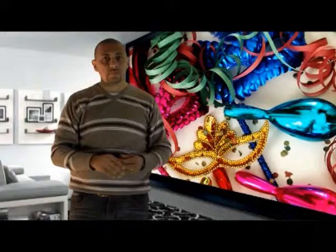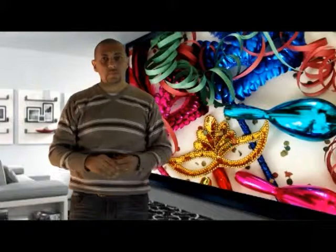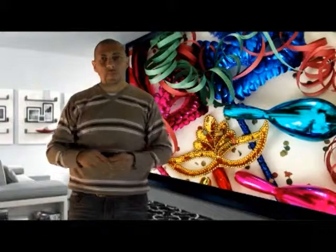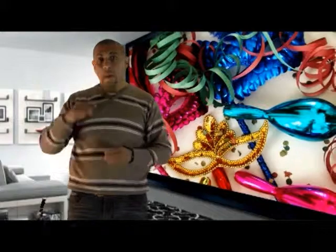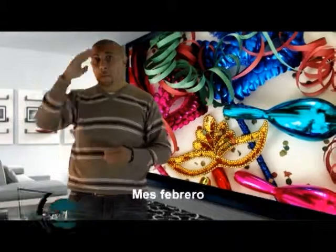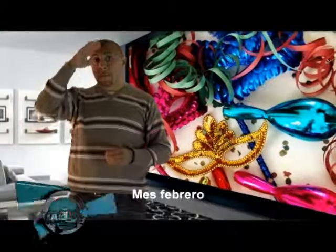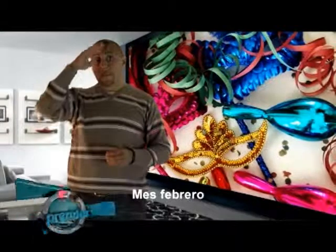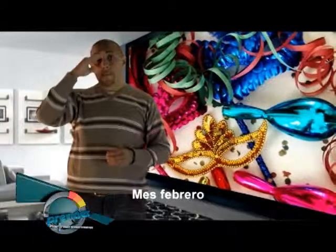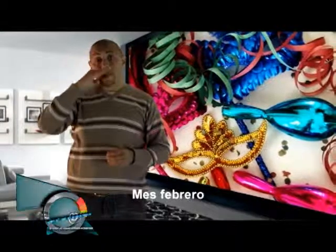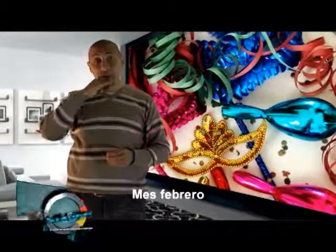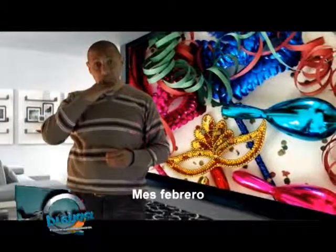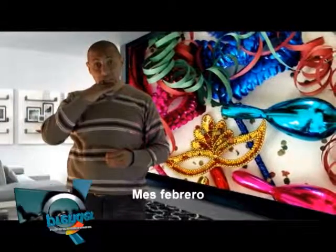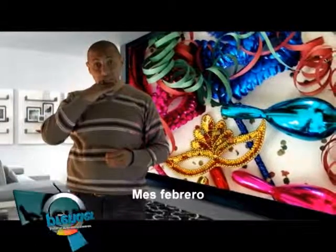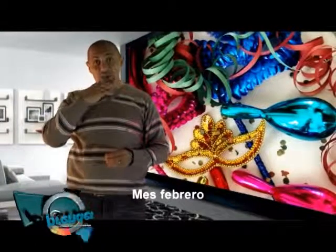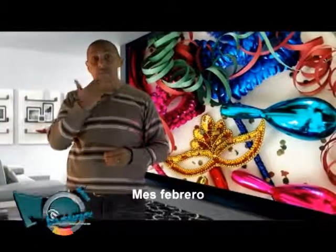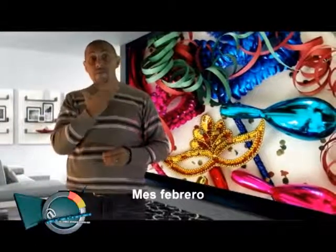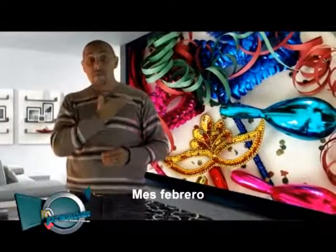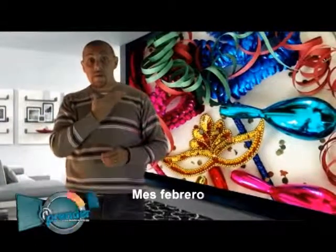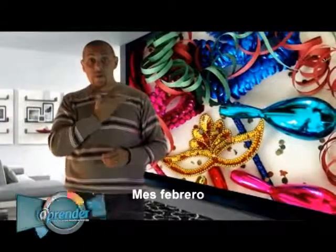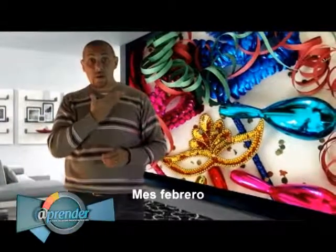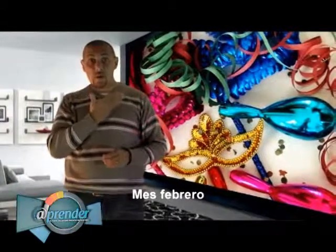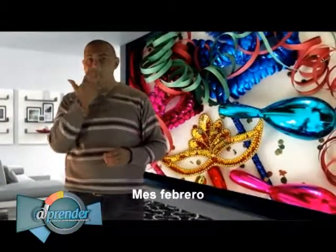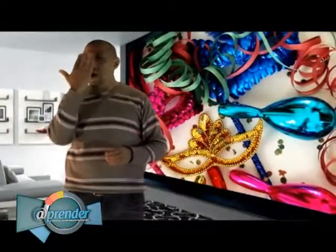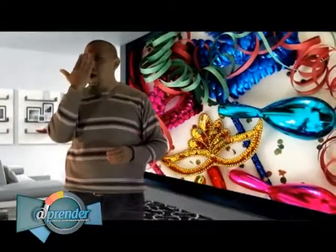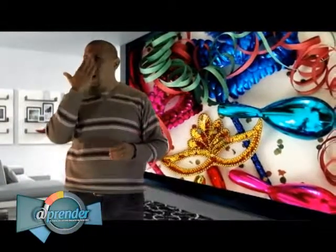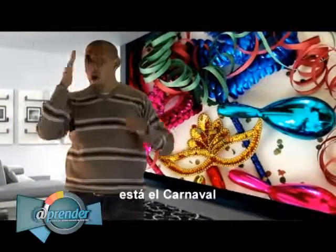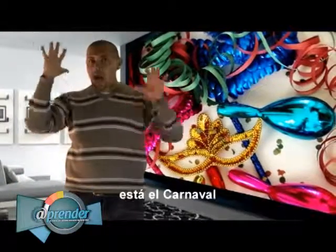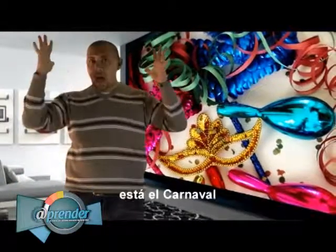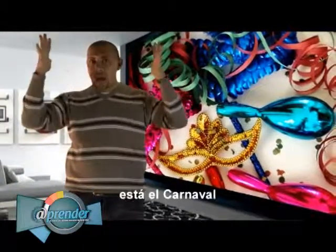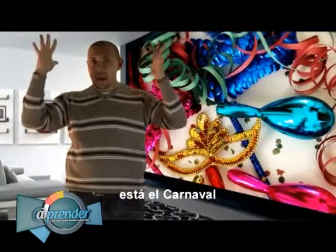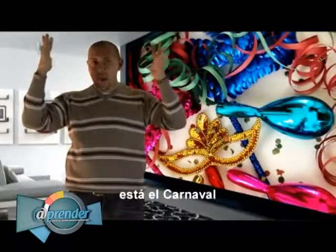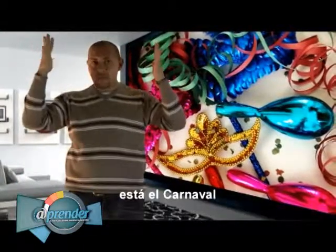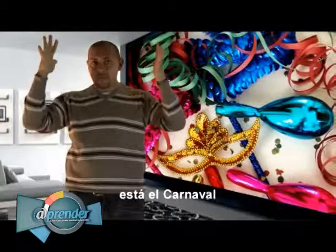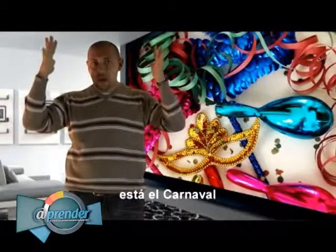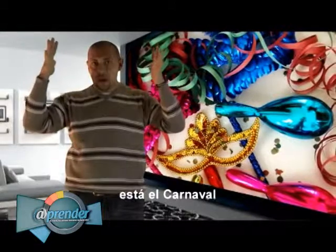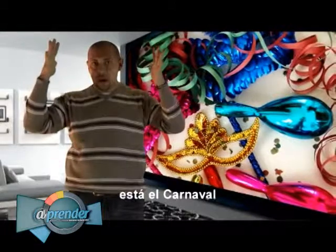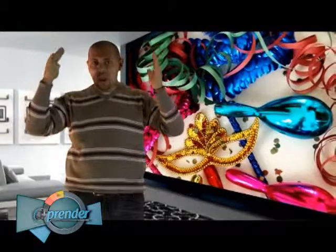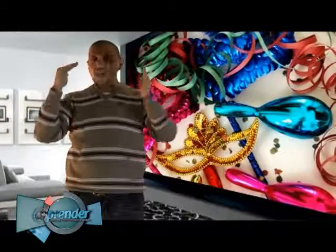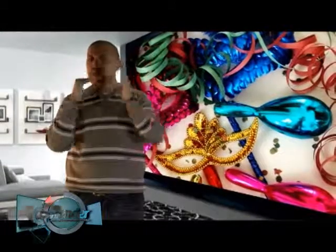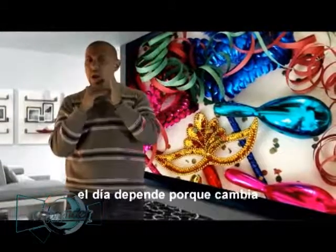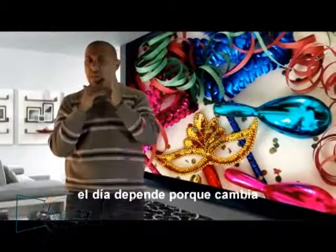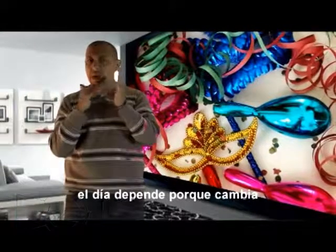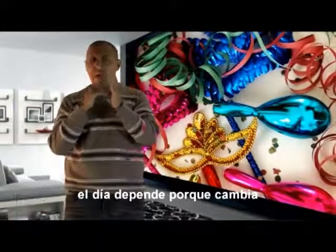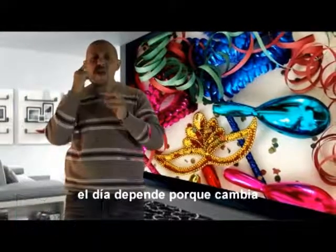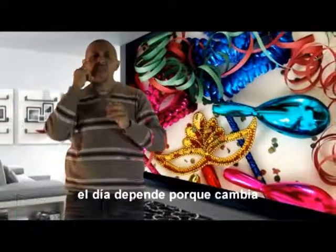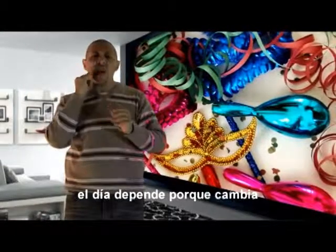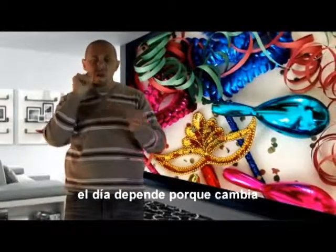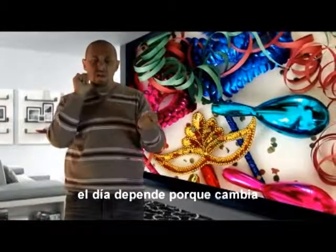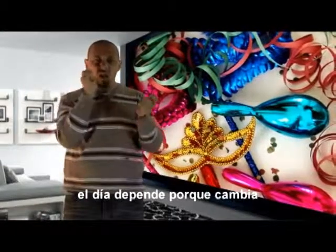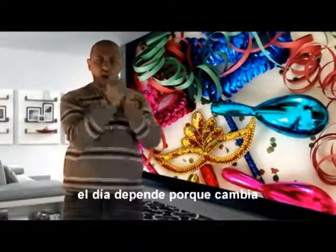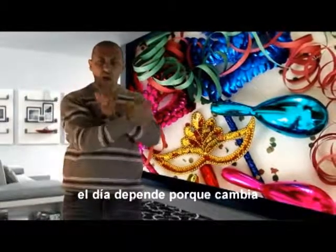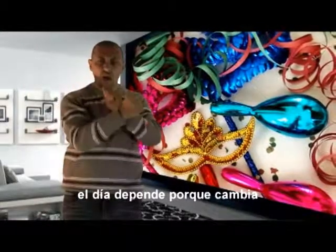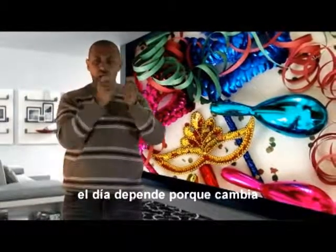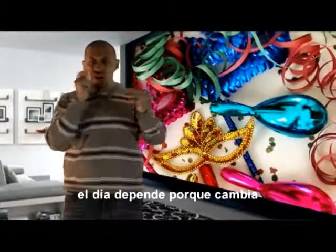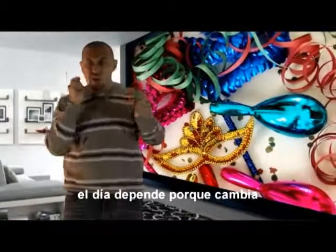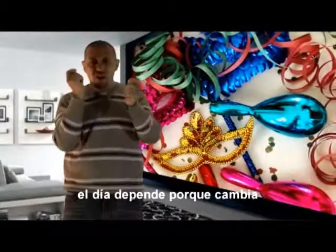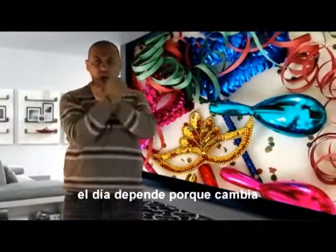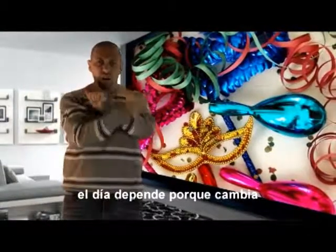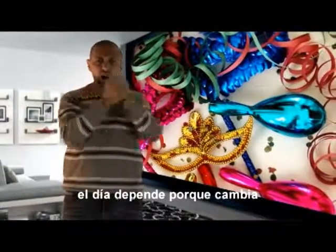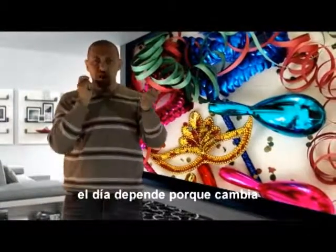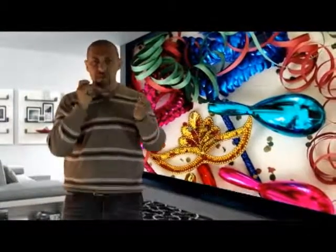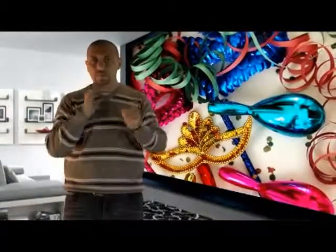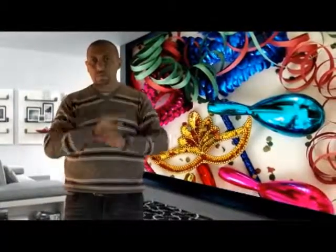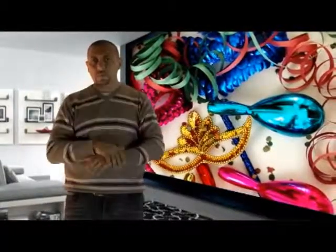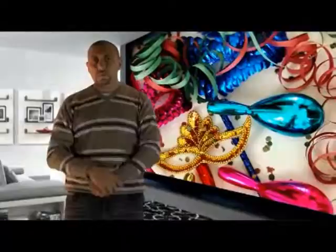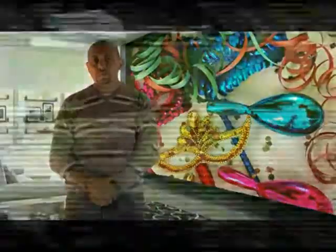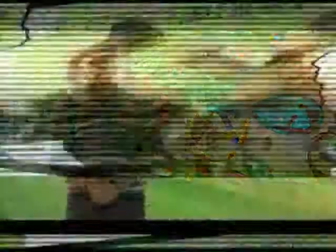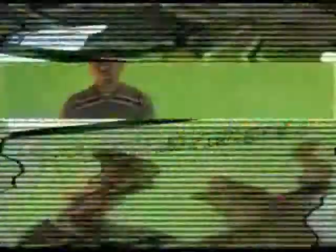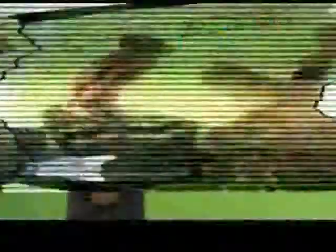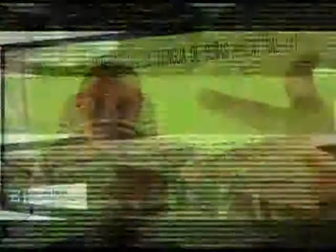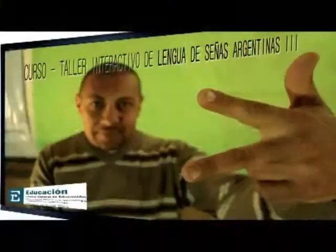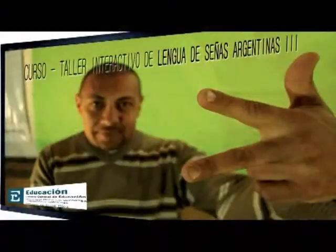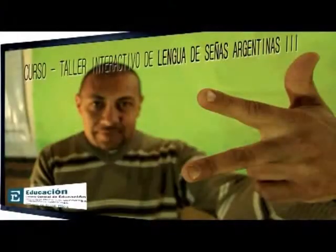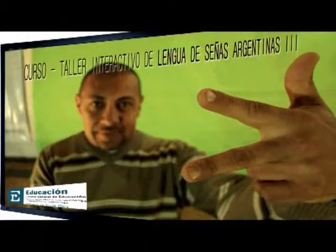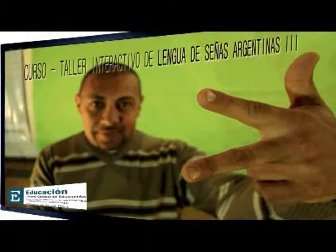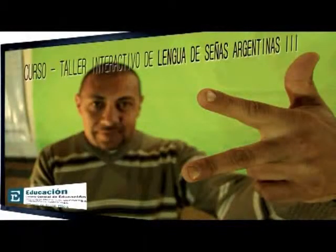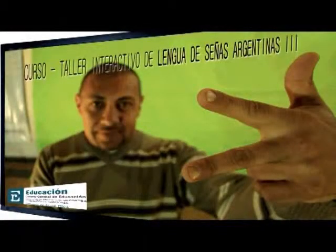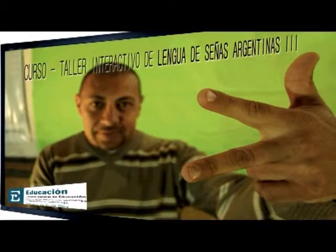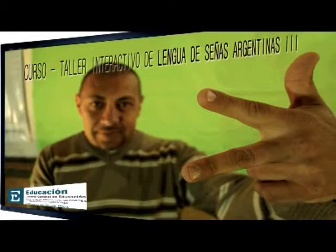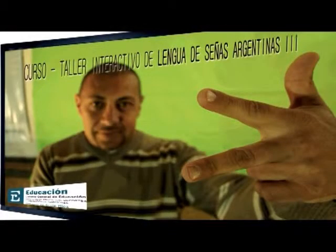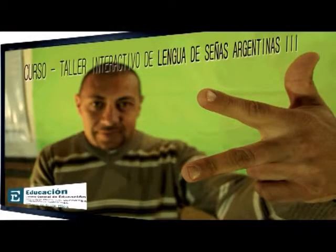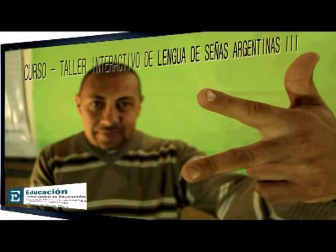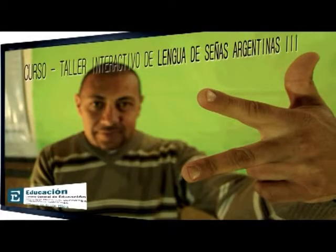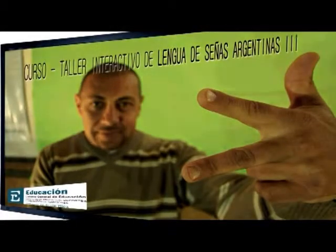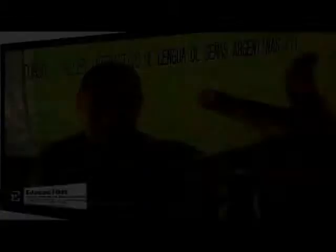Carnaval